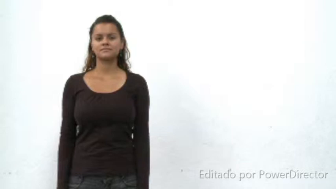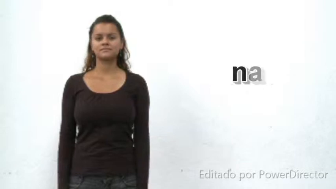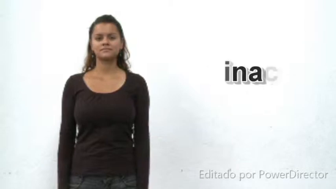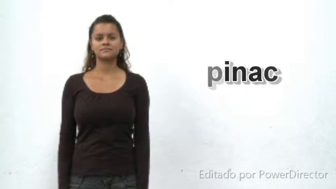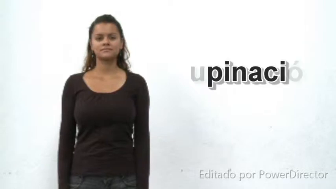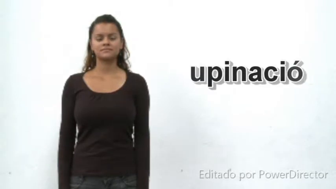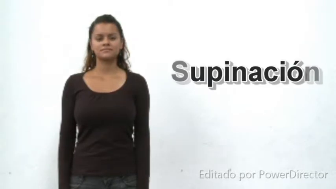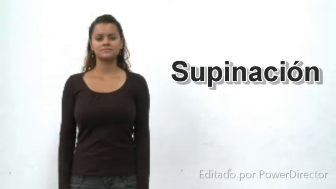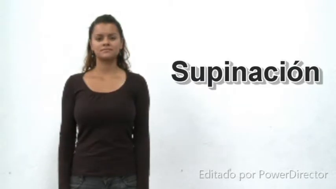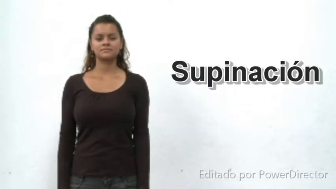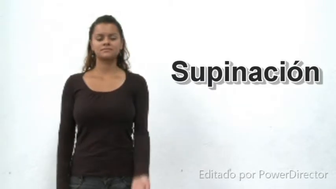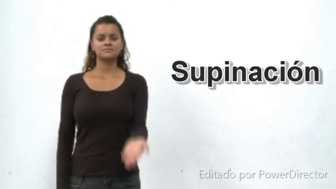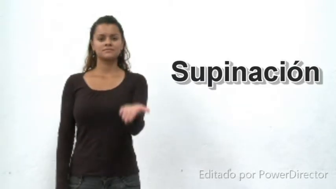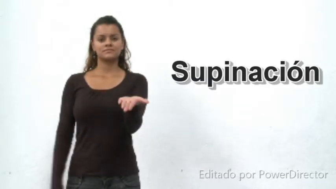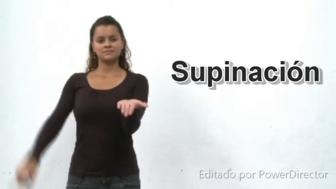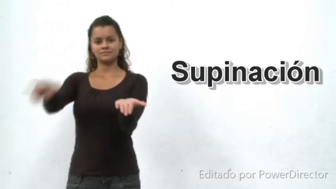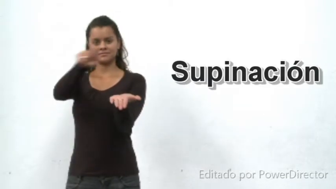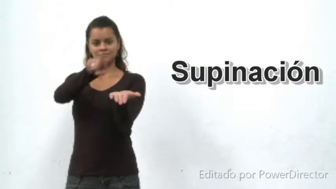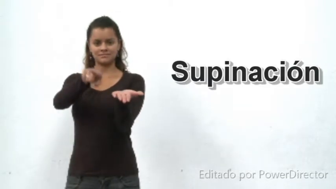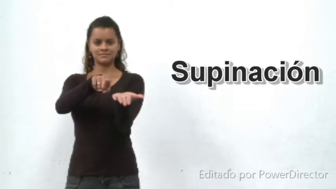Supinación